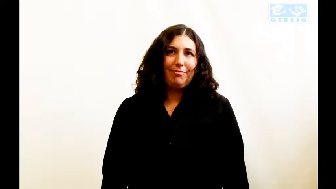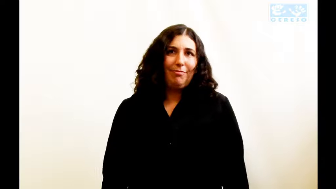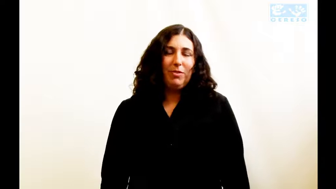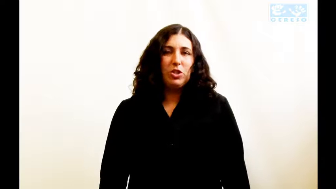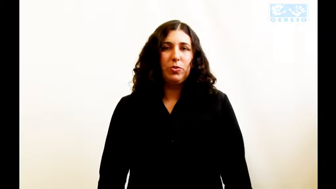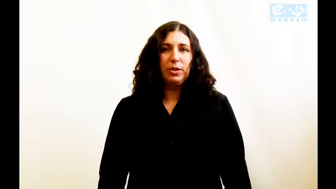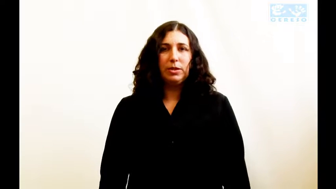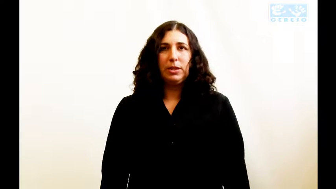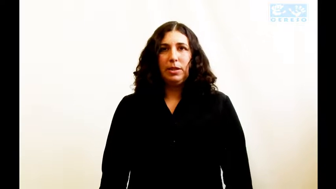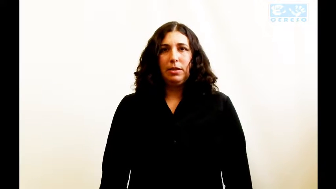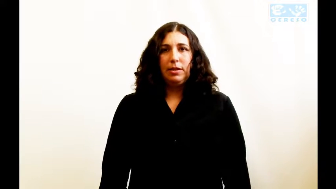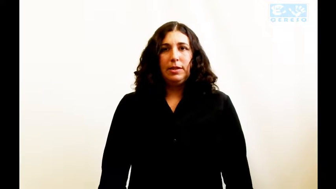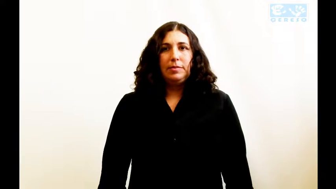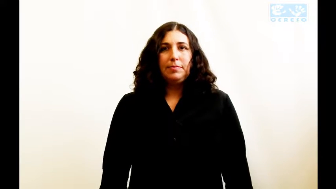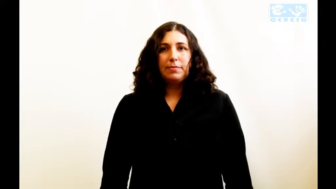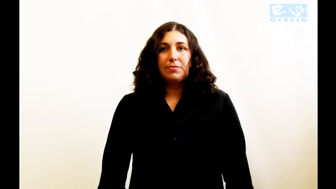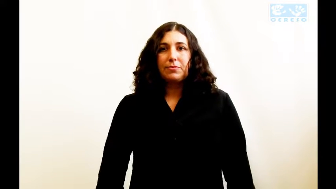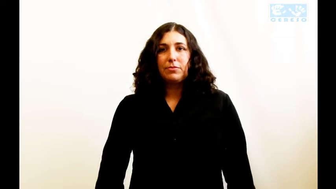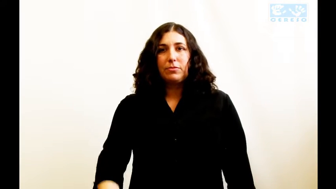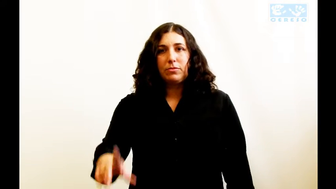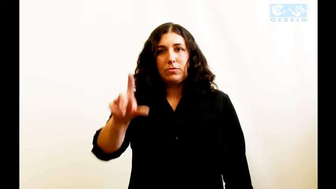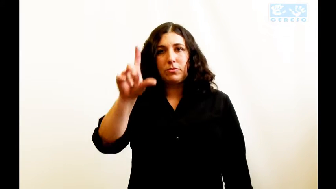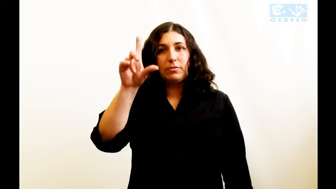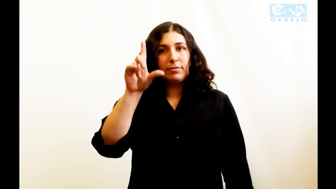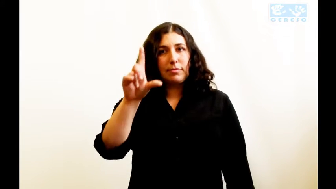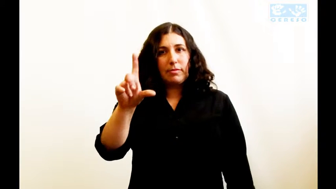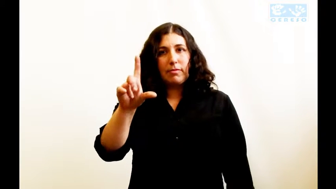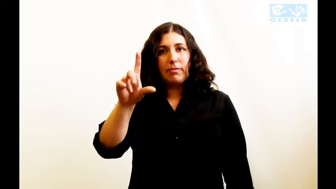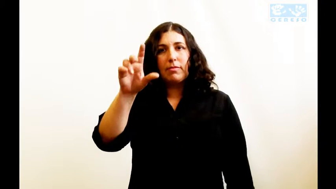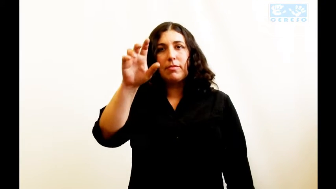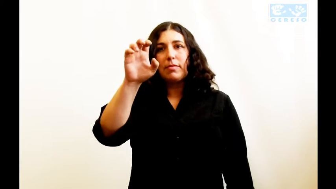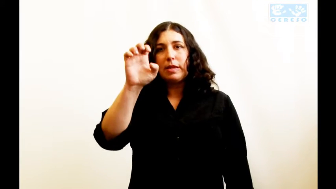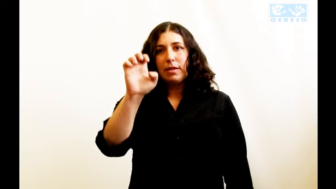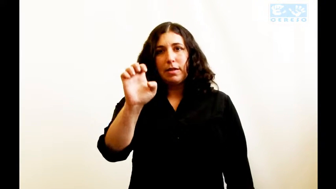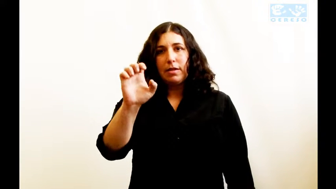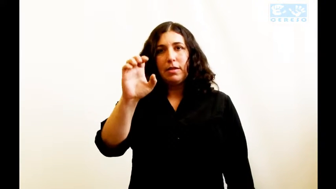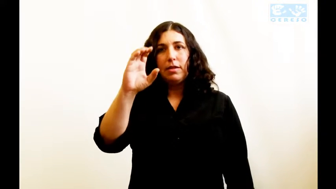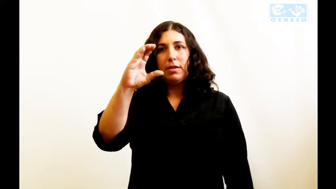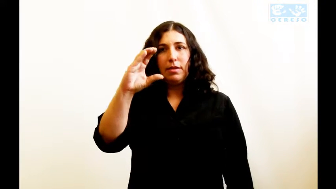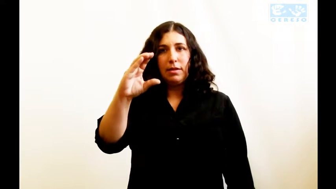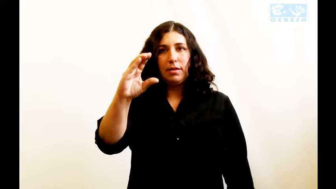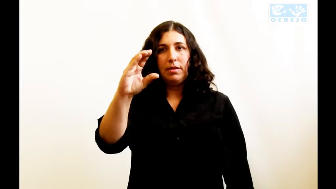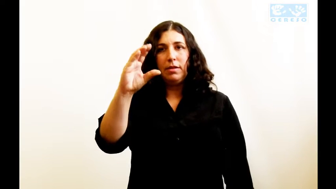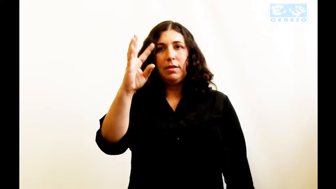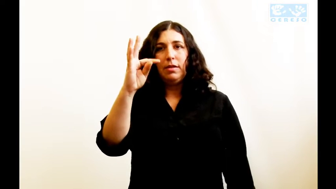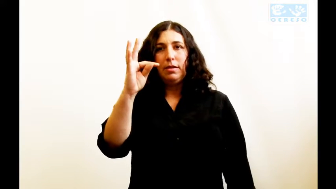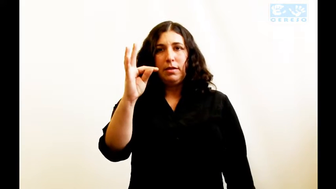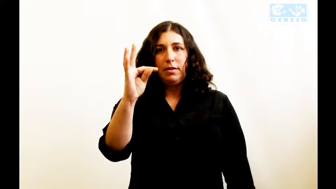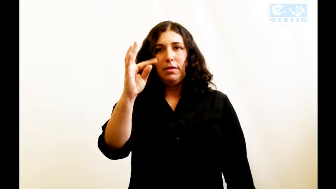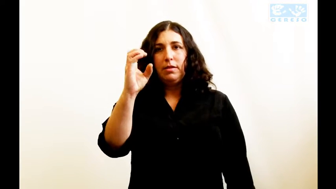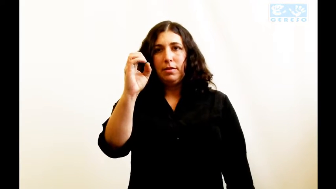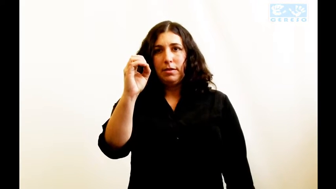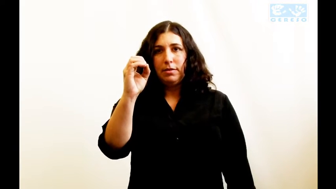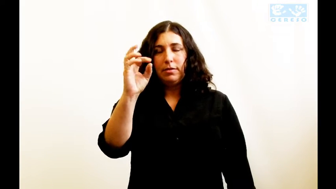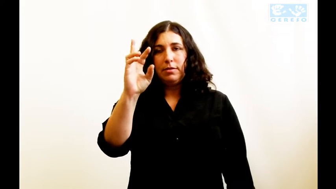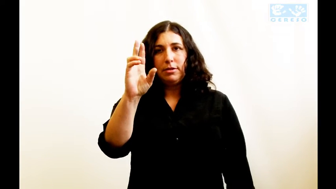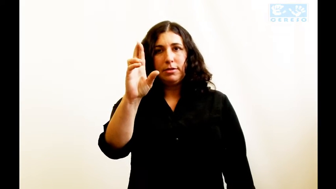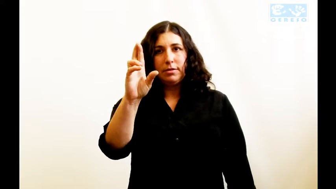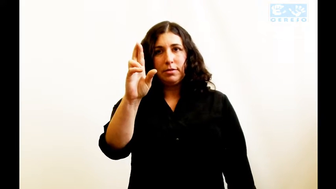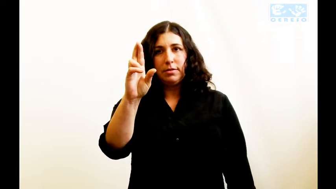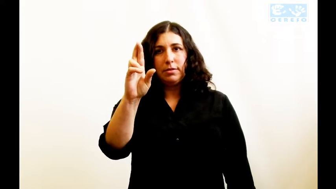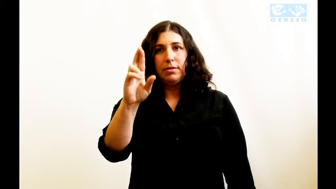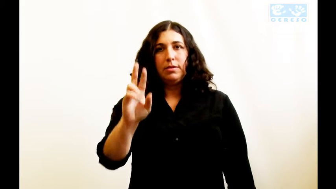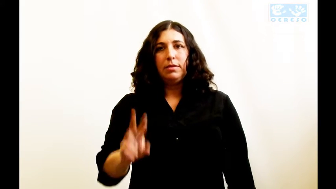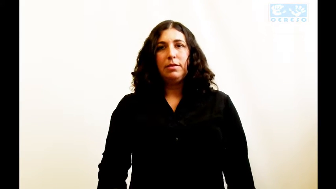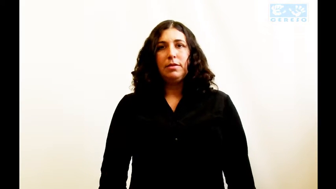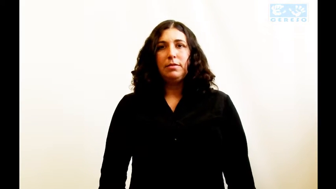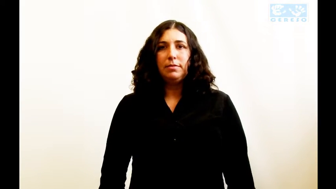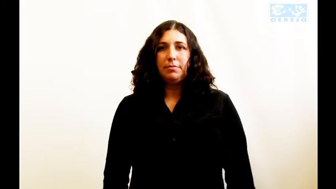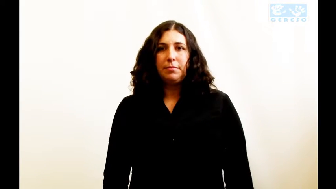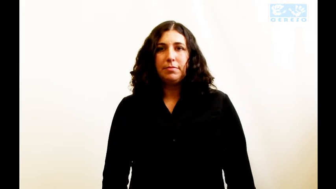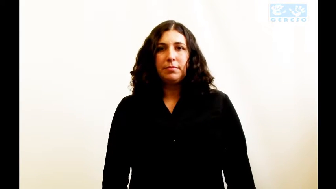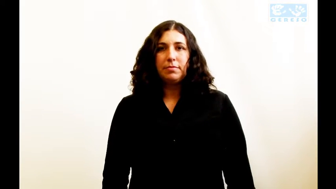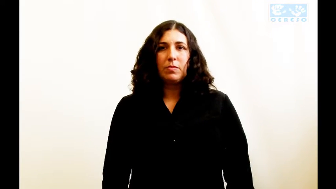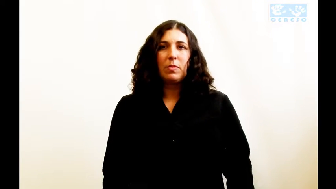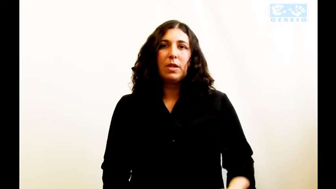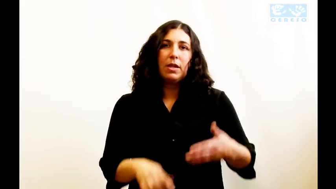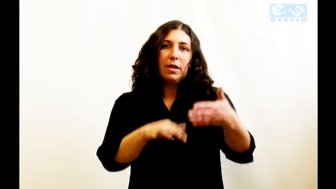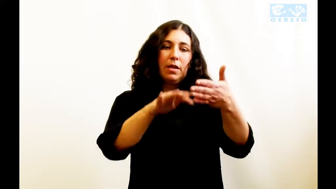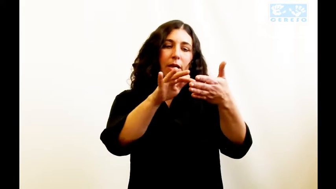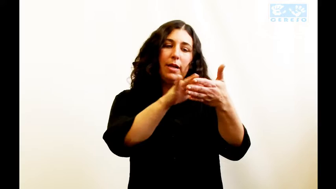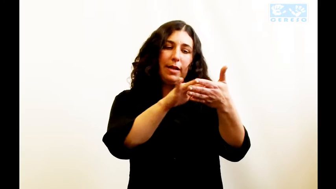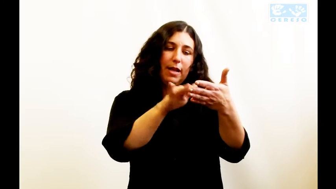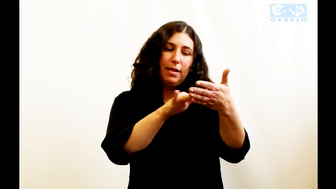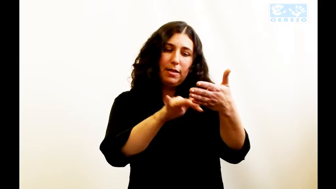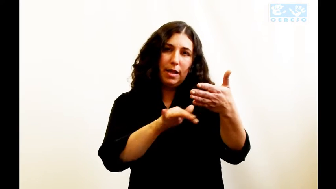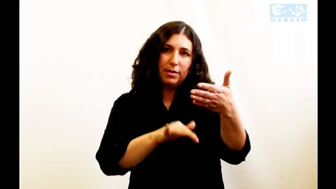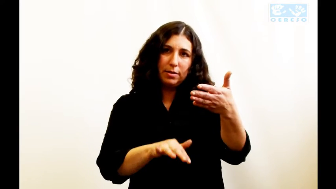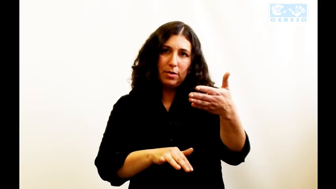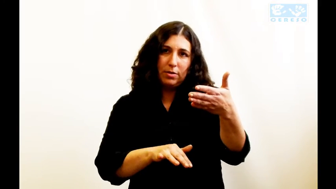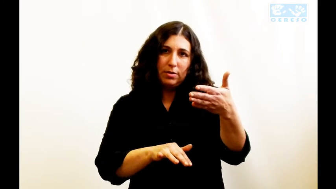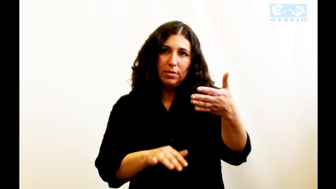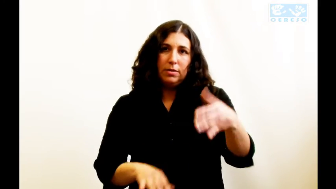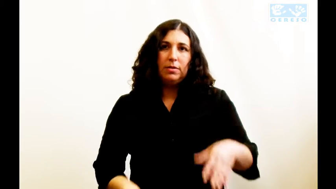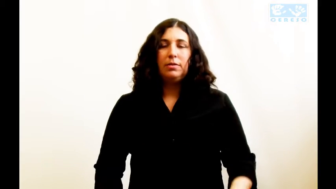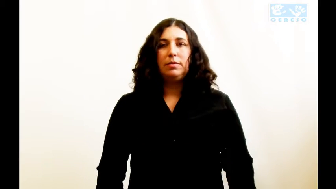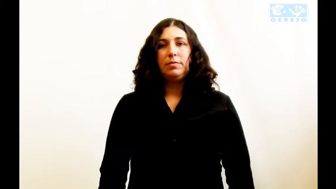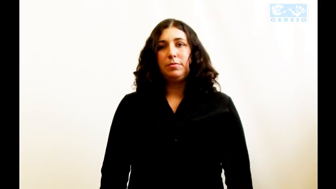Ironía